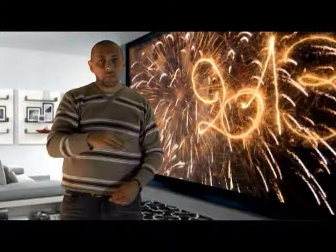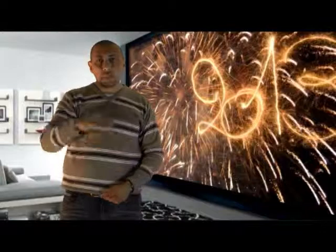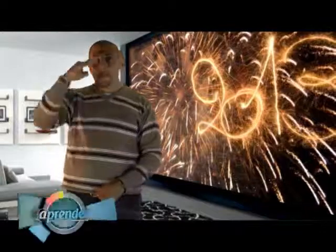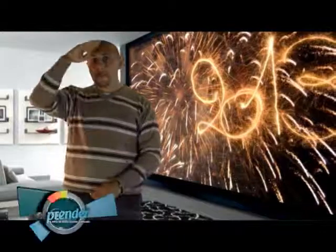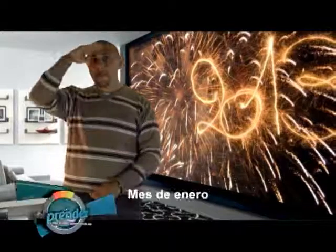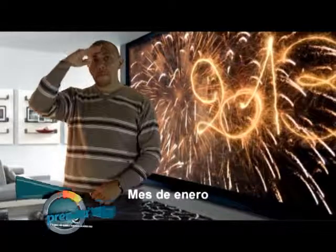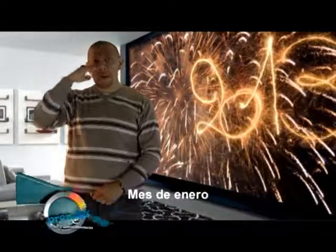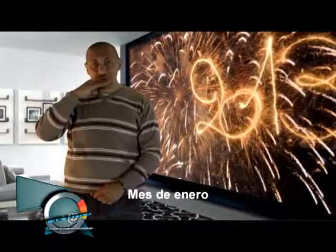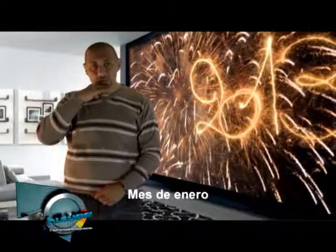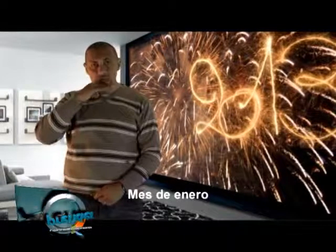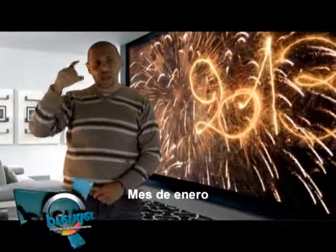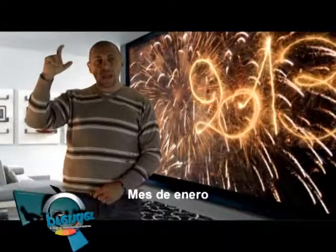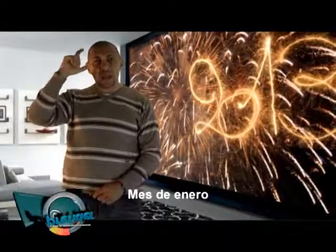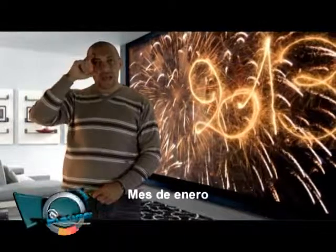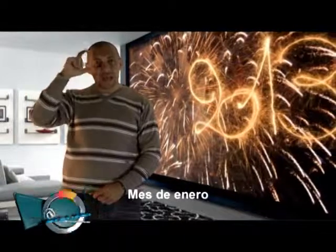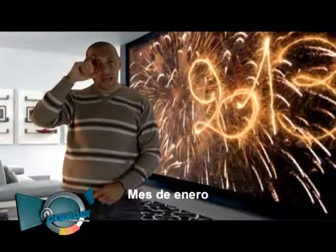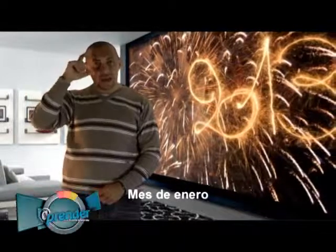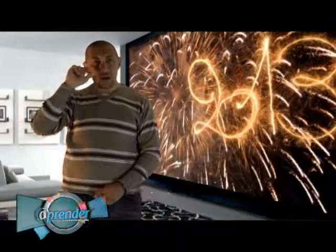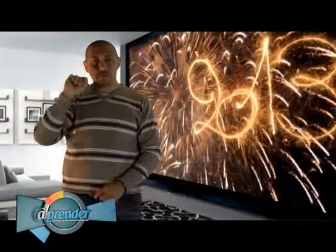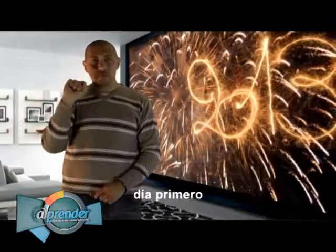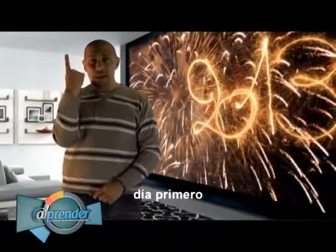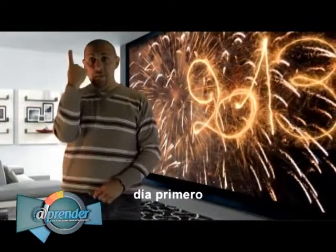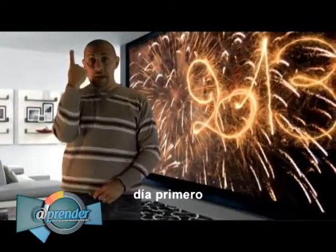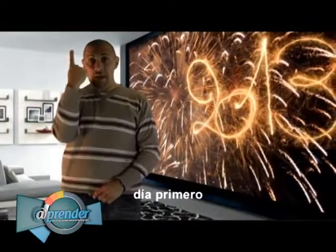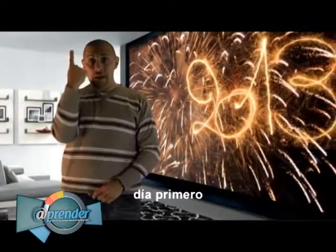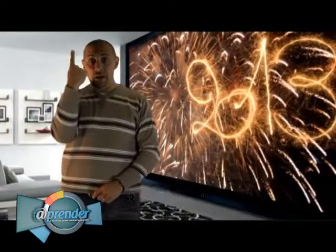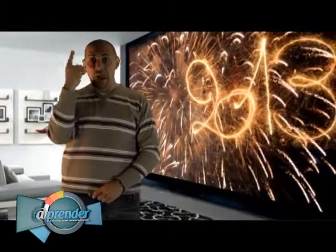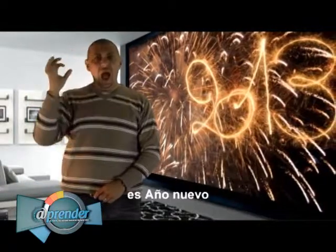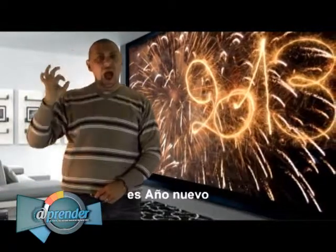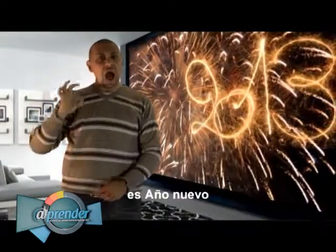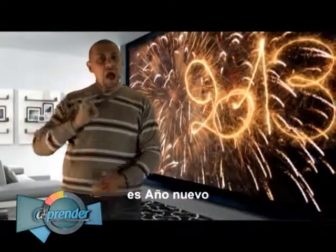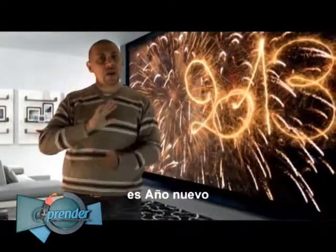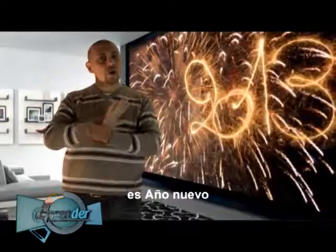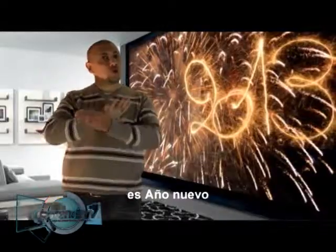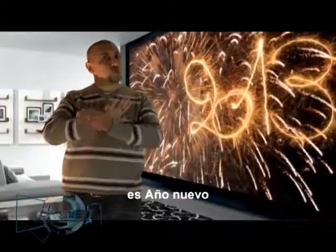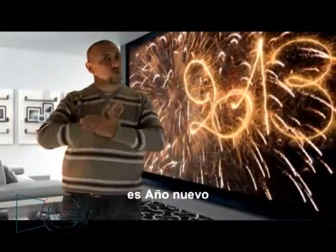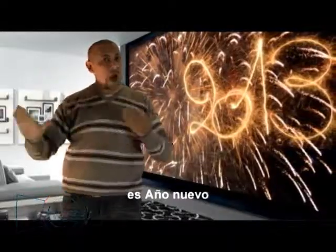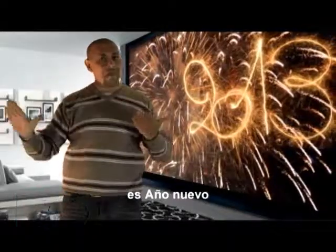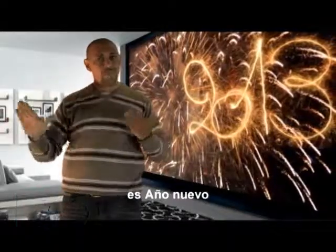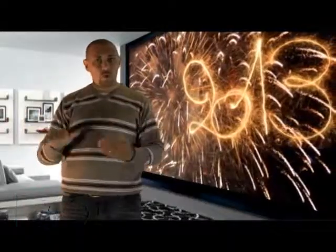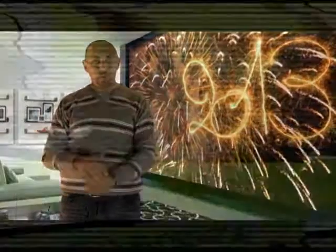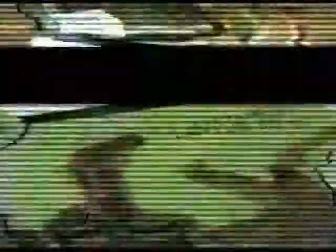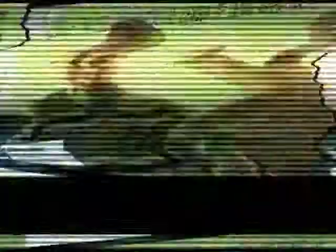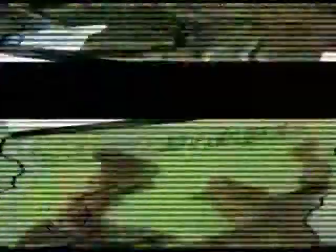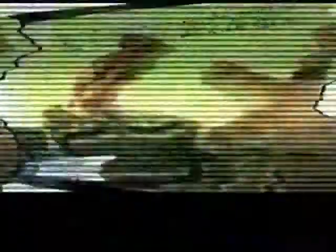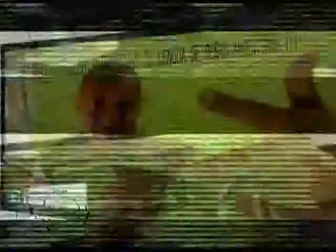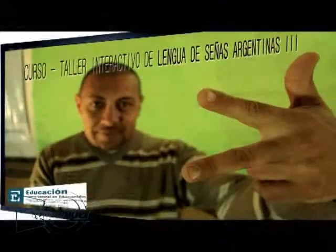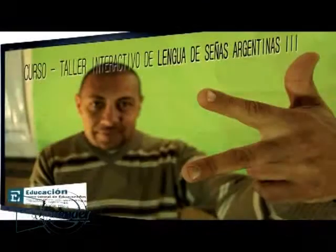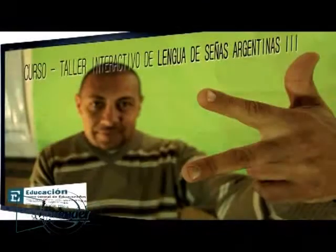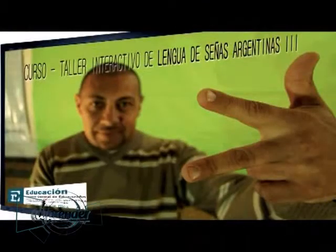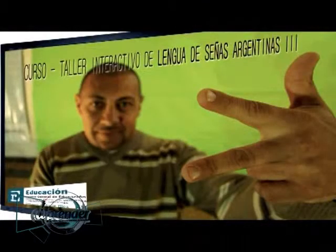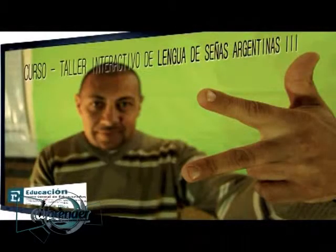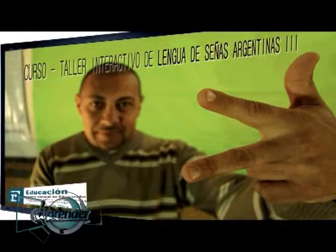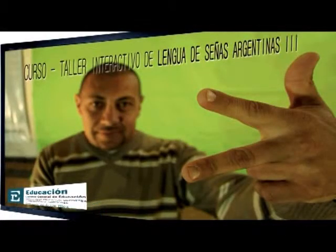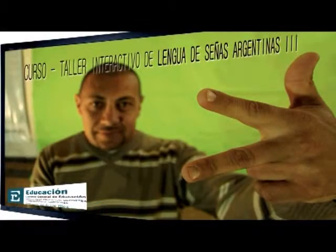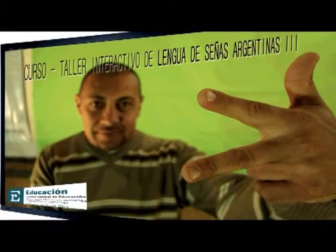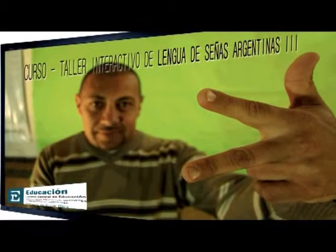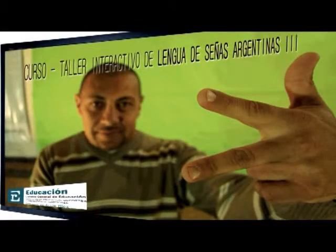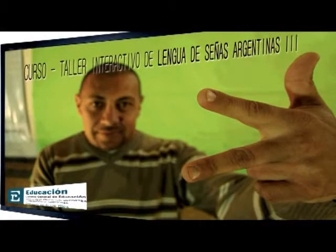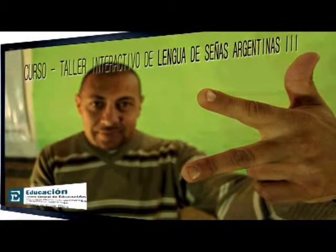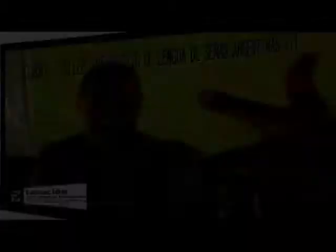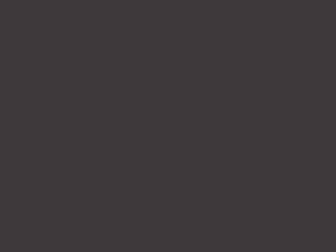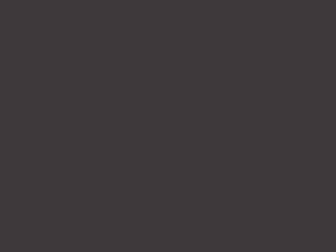1 de Enero